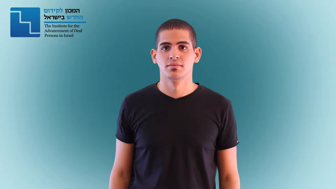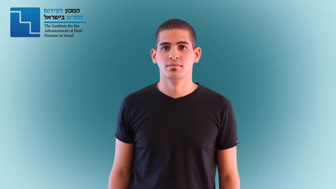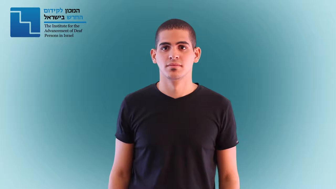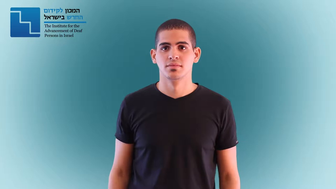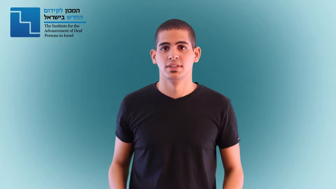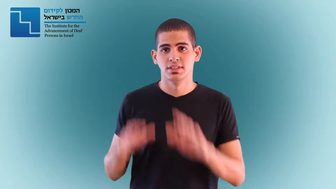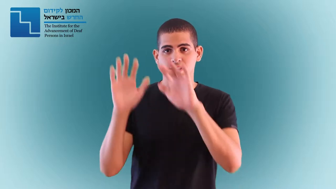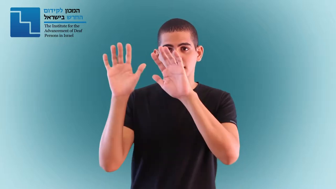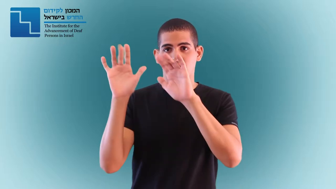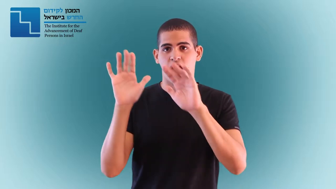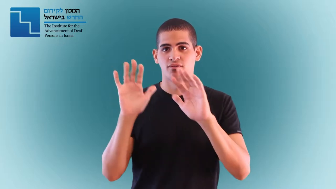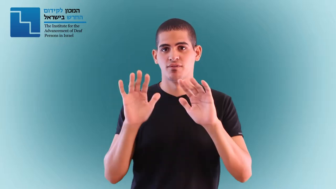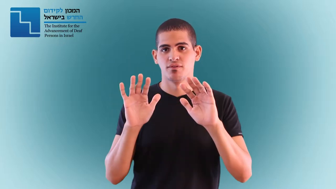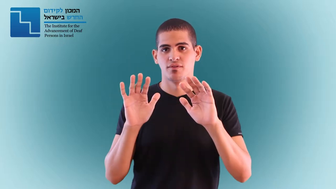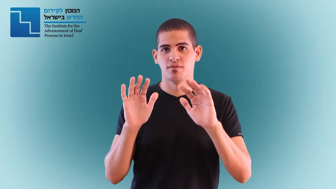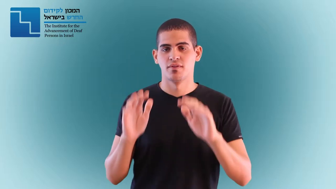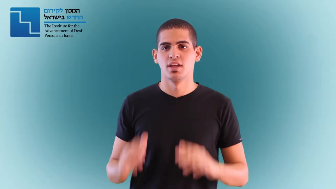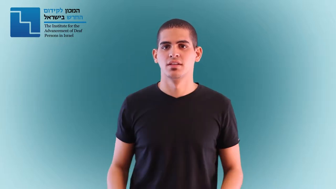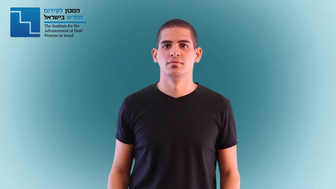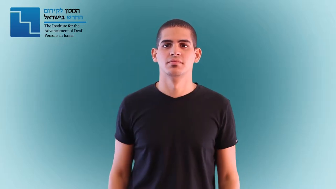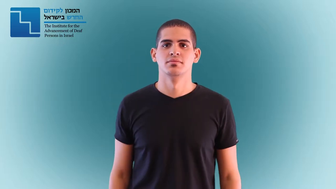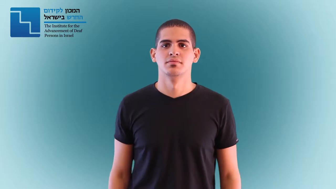סתיו